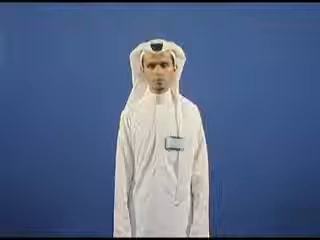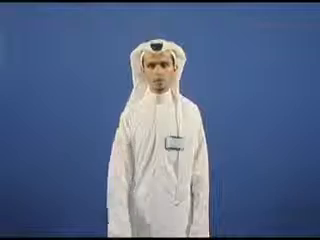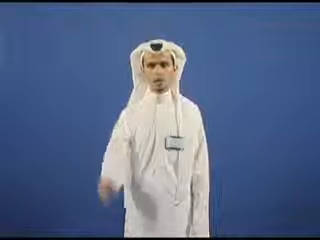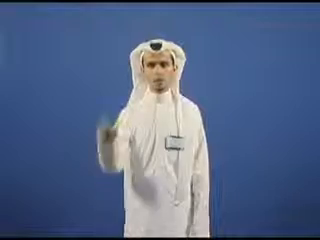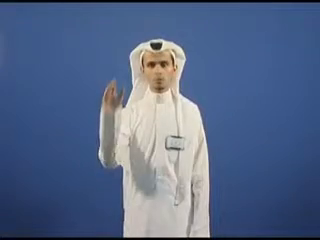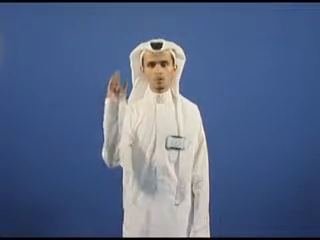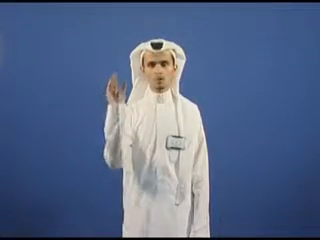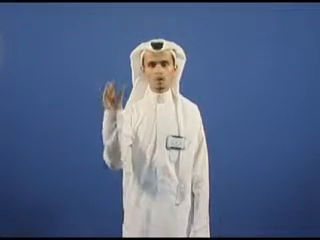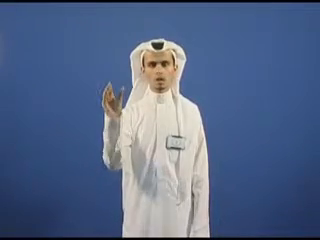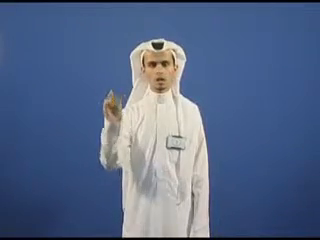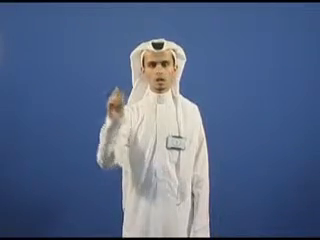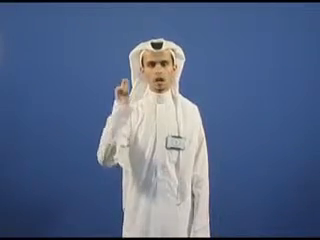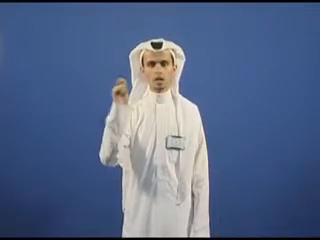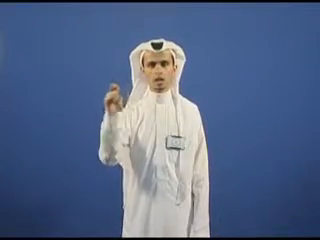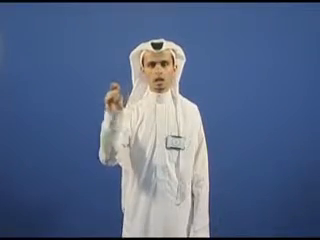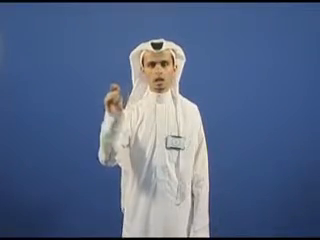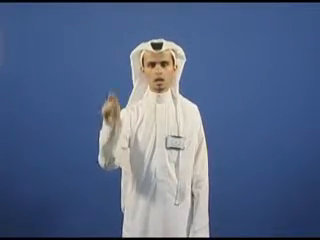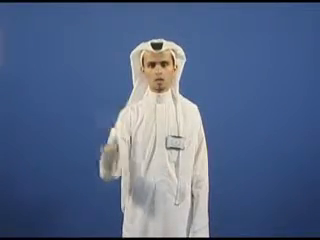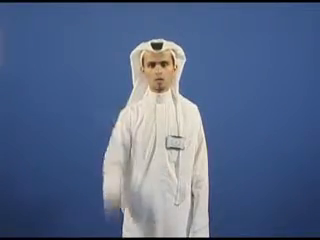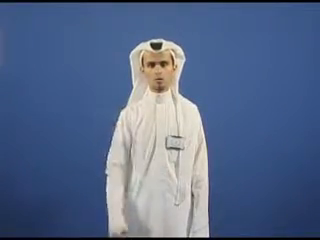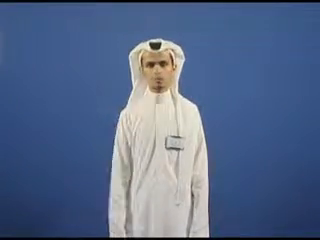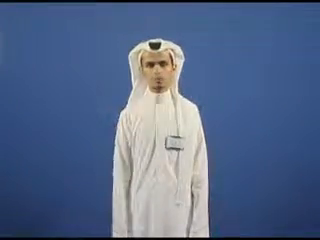المجلد الأصلي